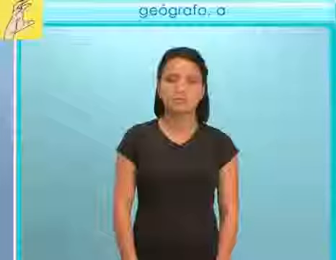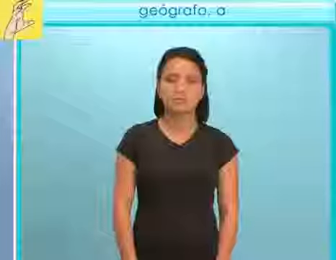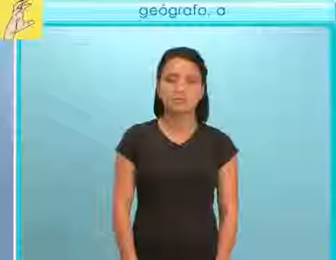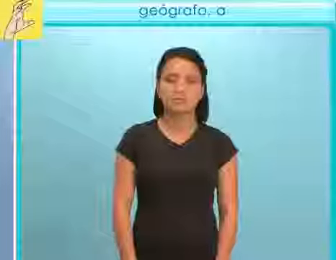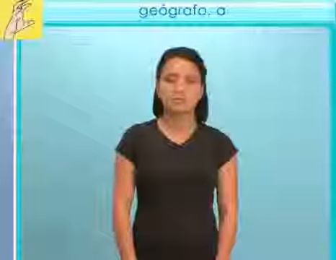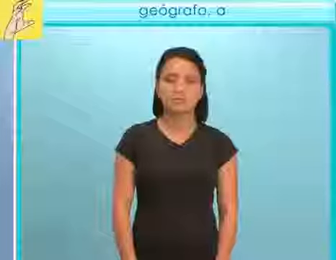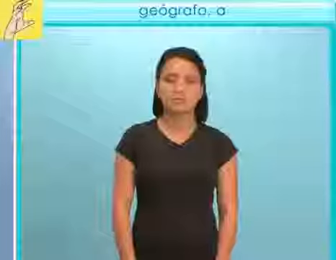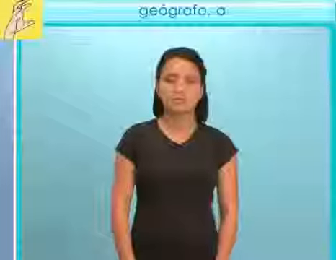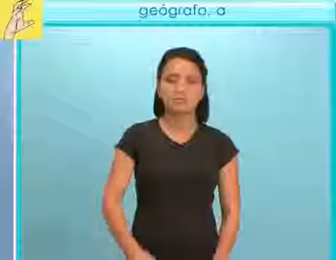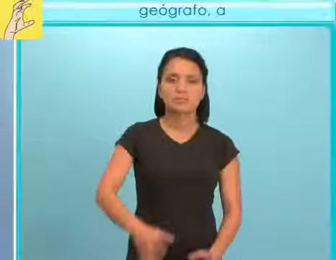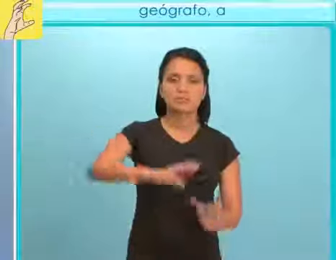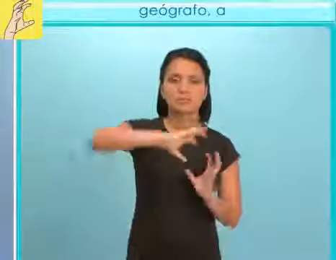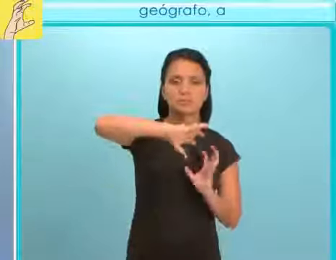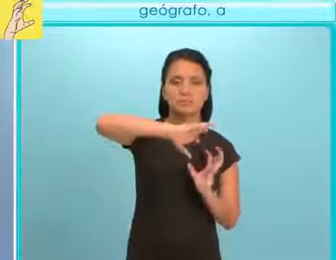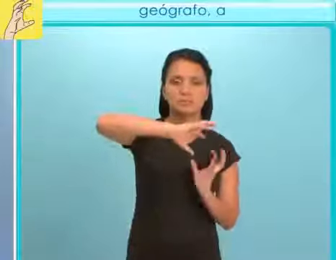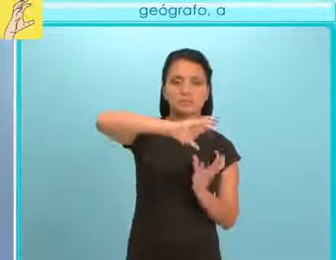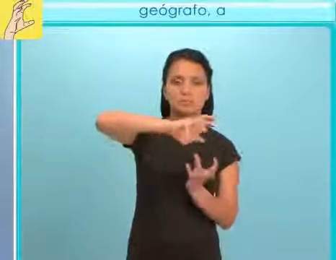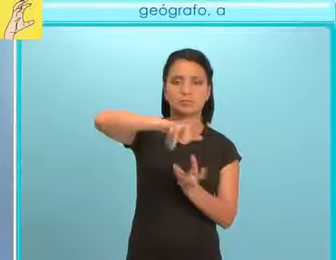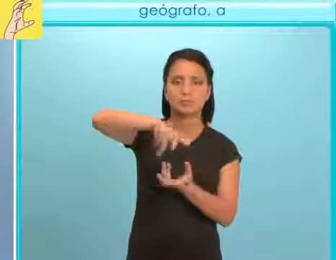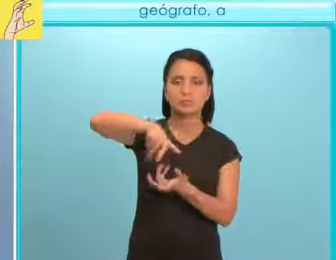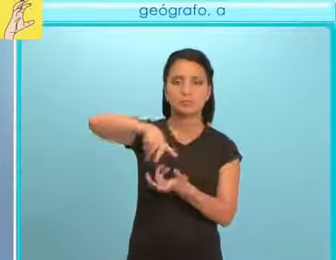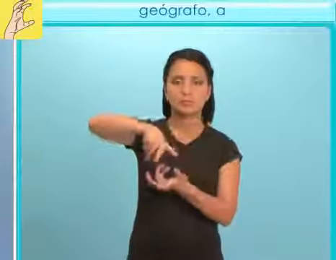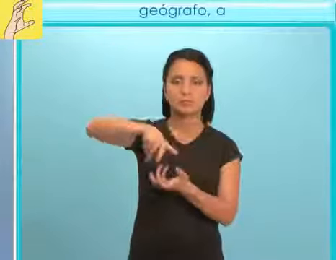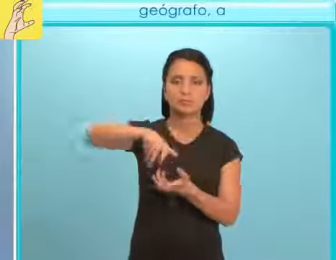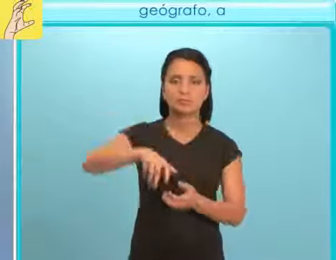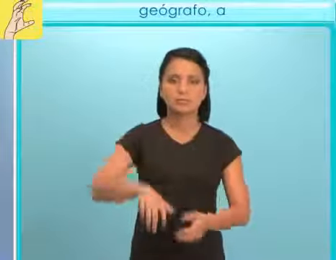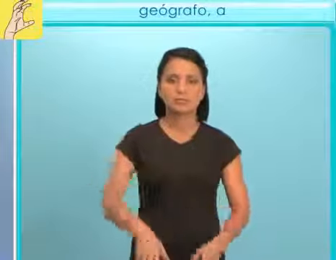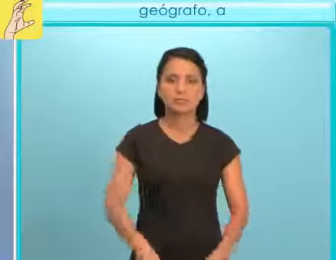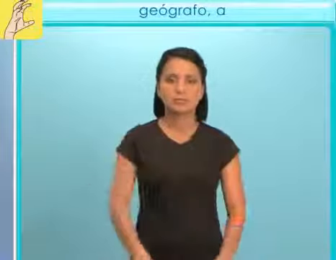GEÓGRAFO A